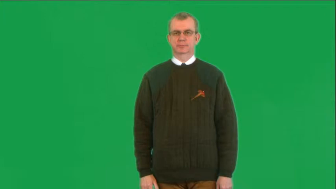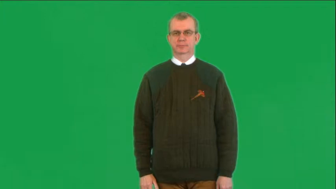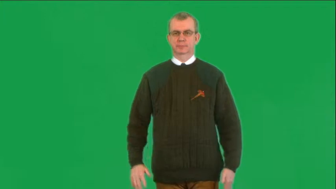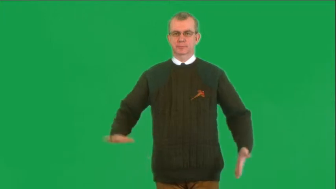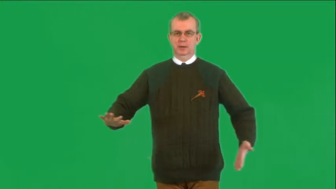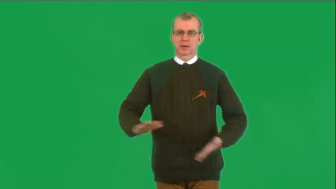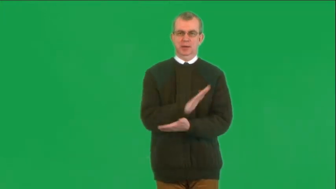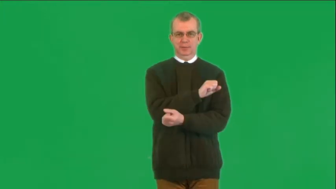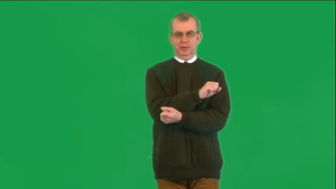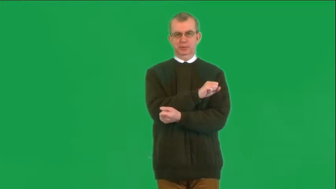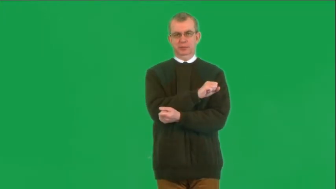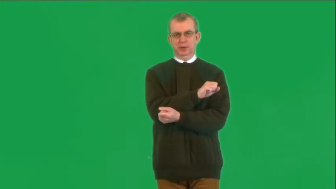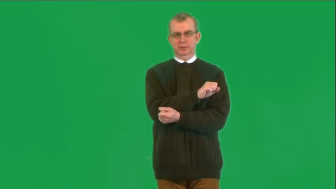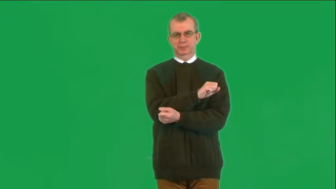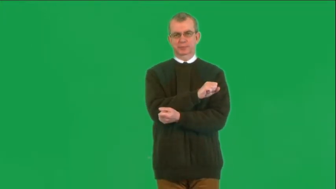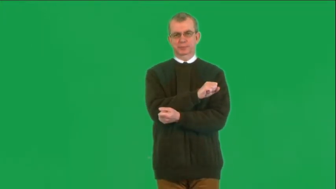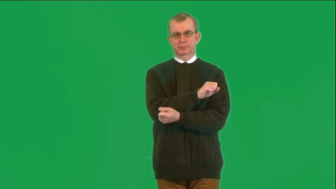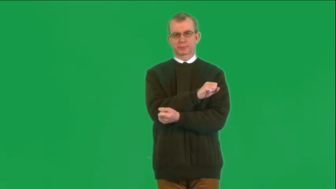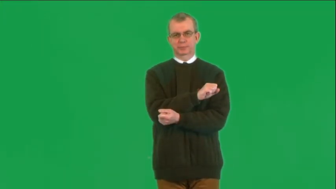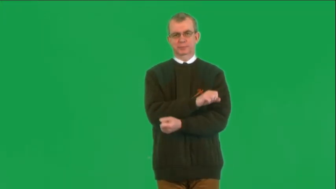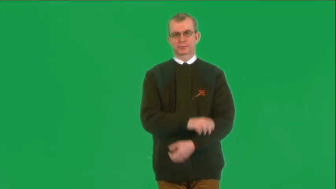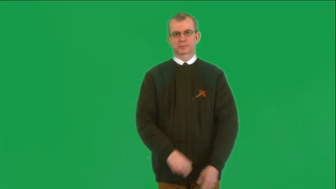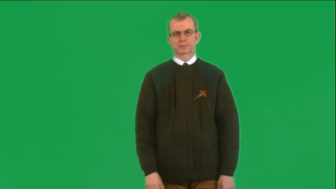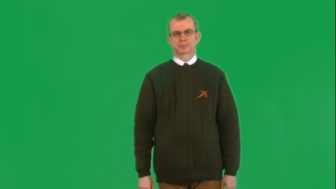awantura